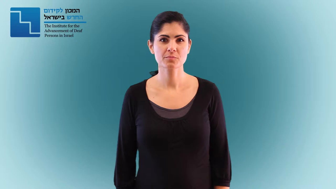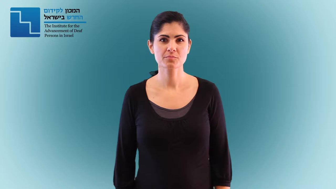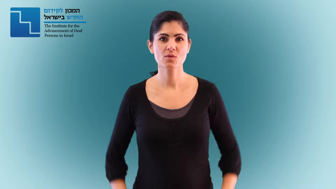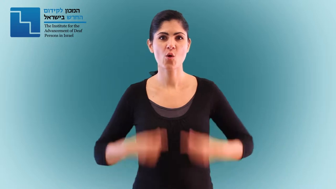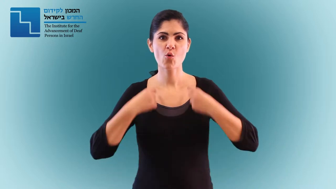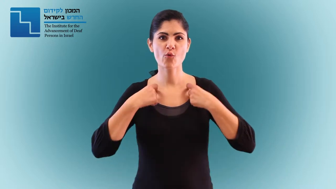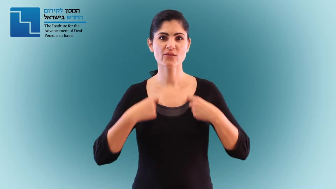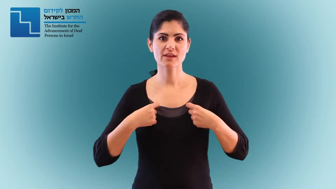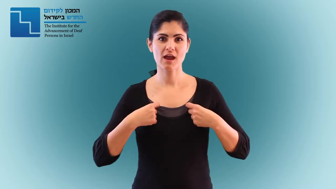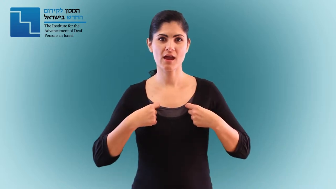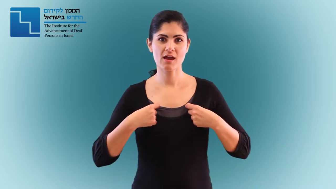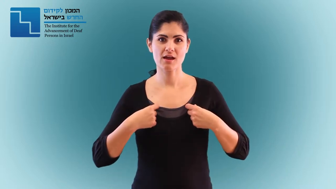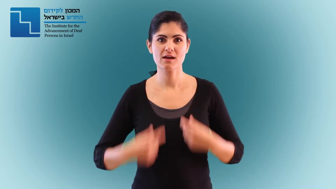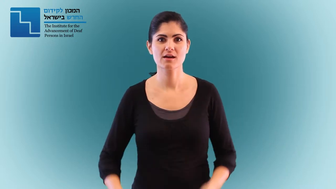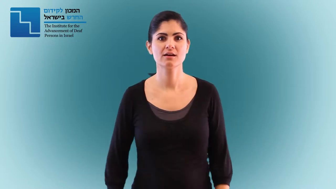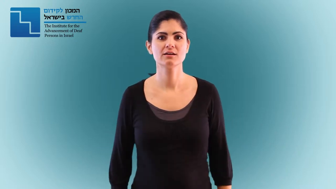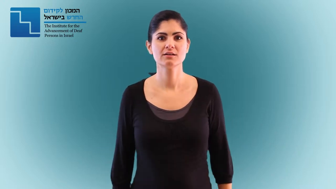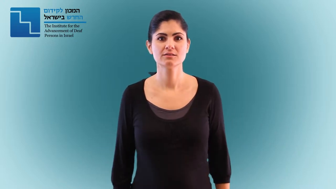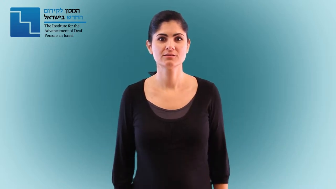גופייה